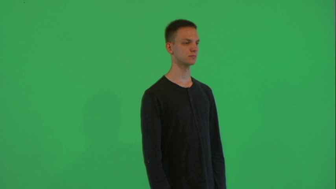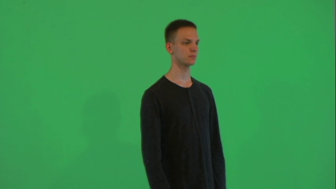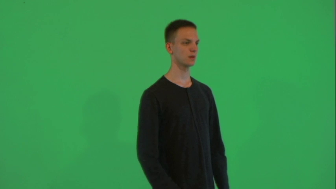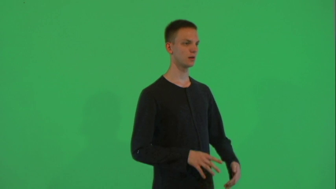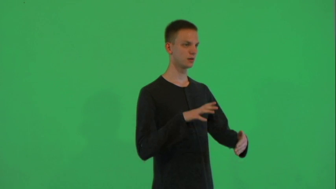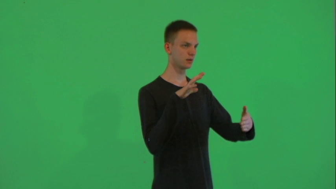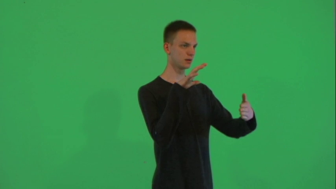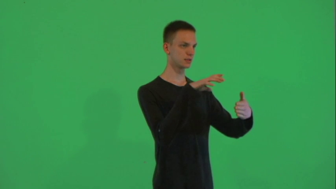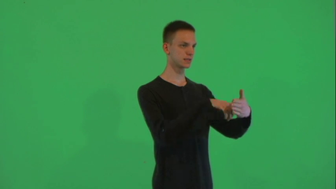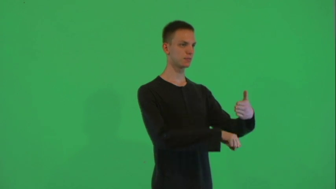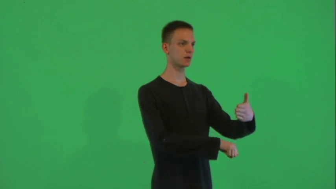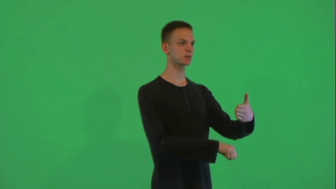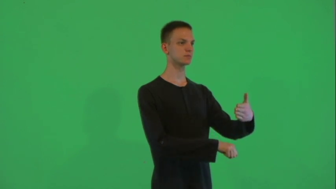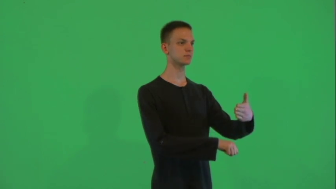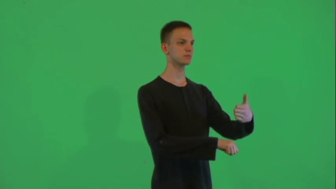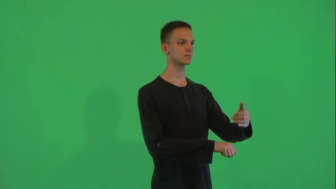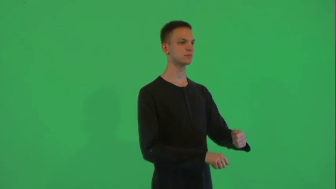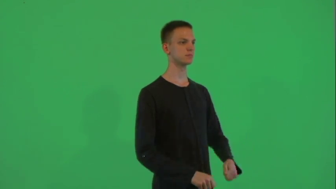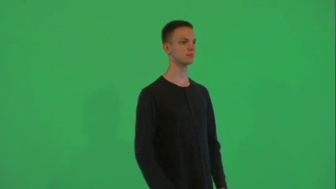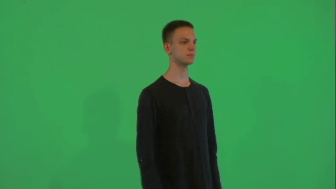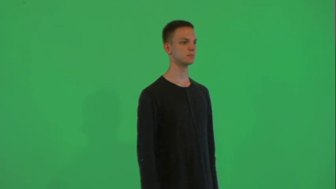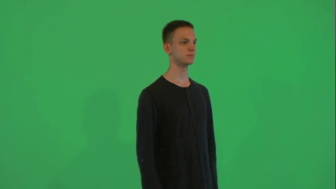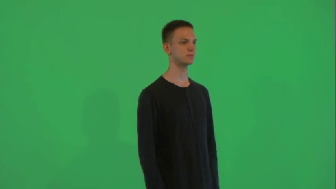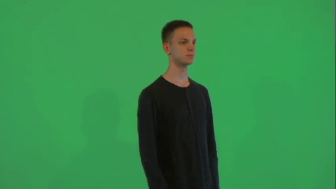zabrać